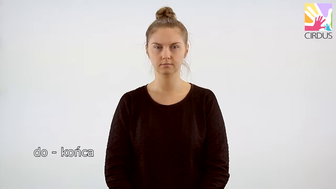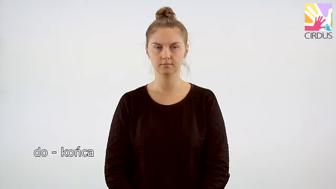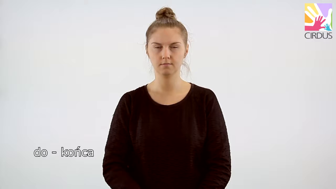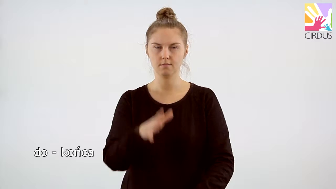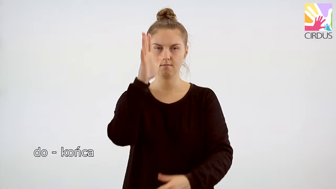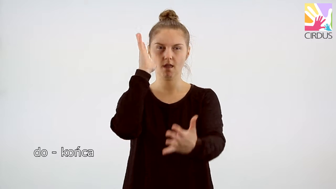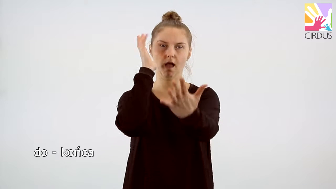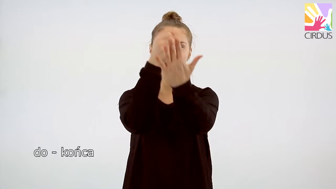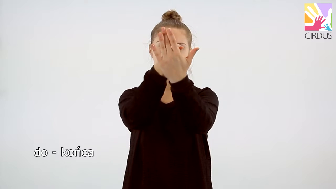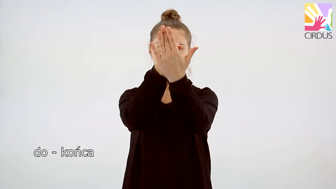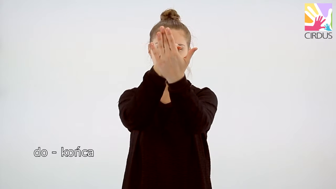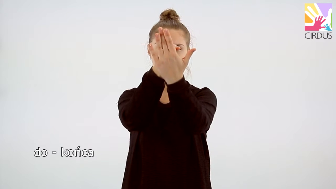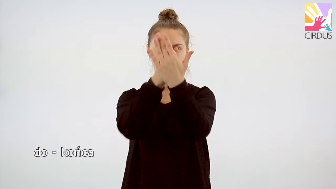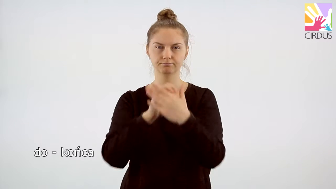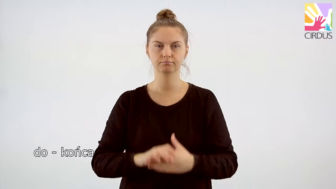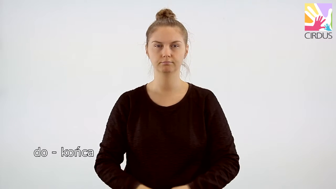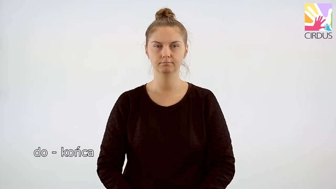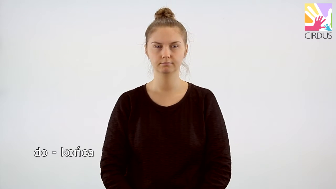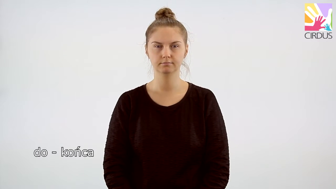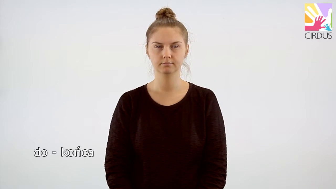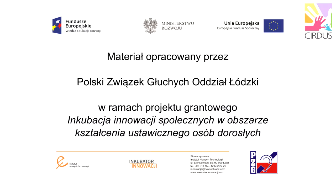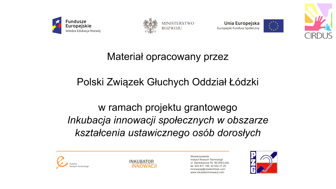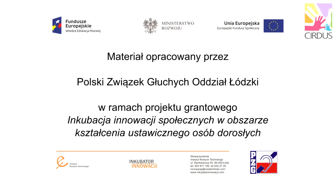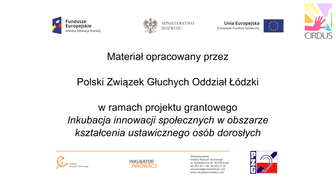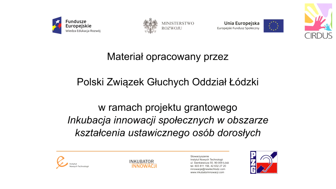do końca